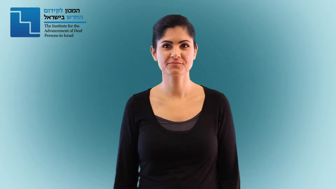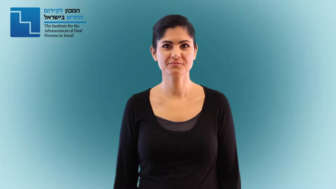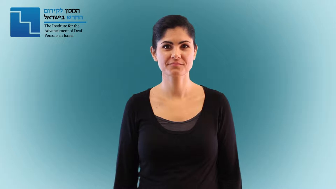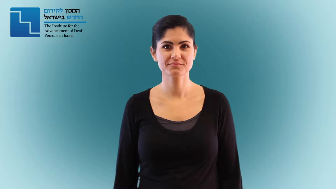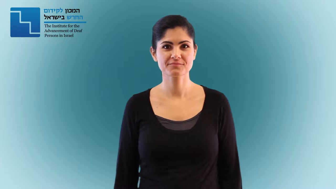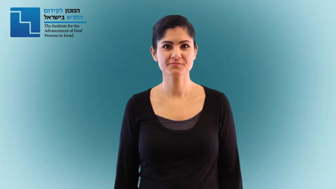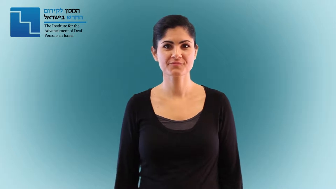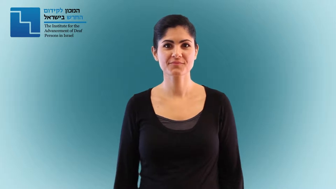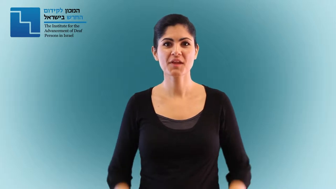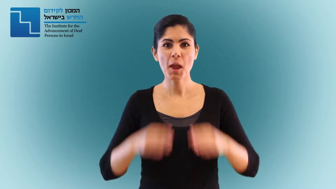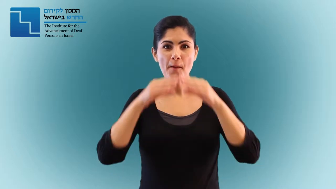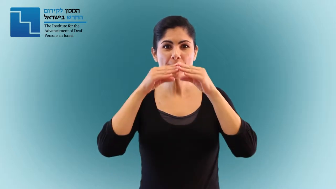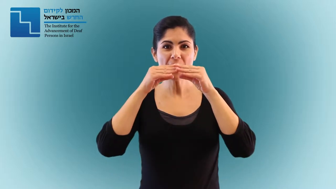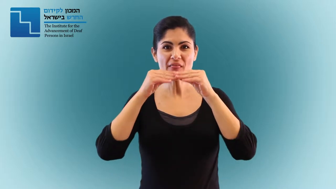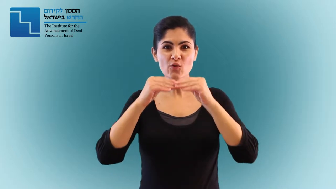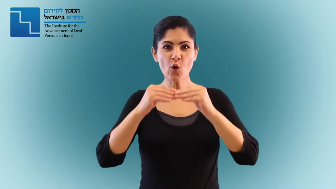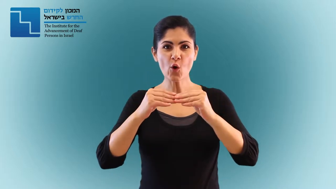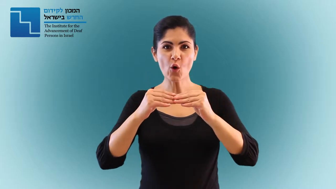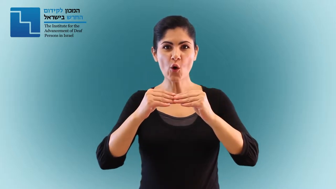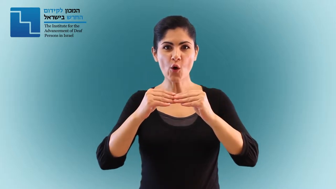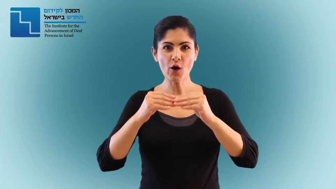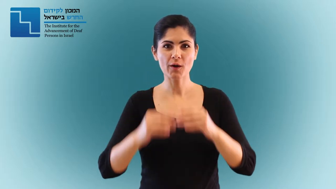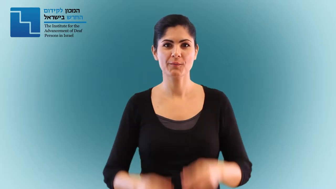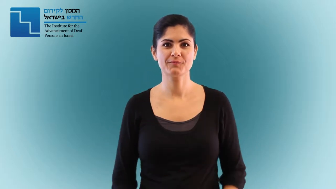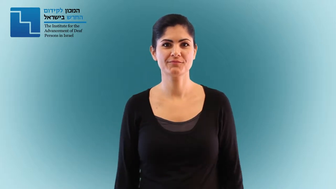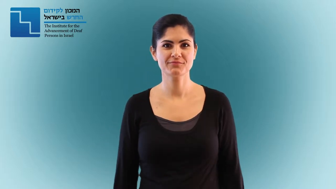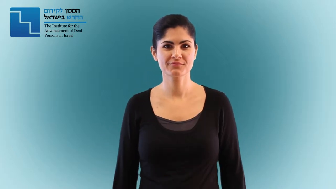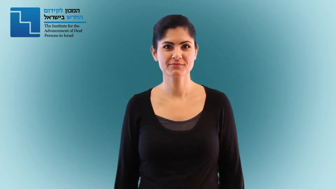מנגו